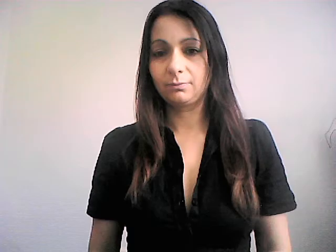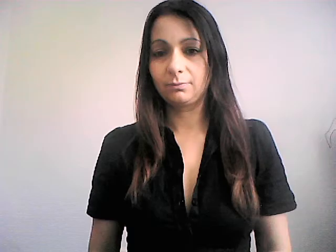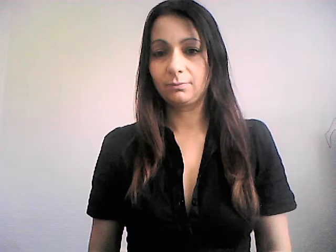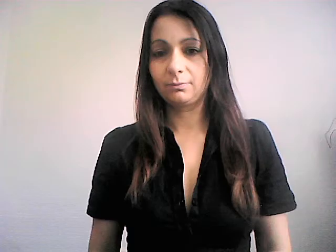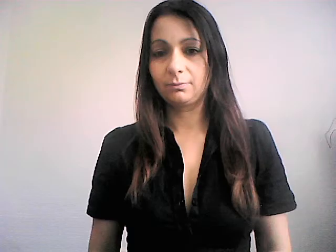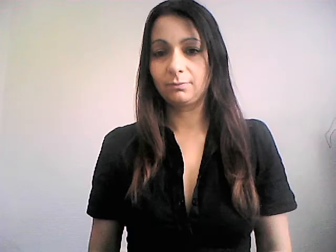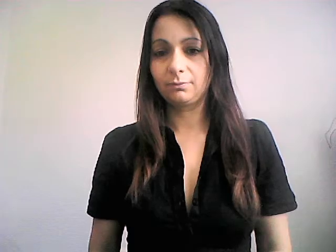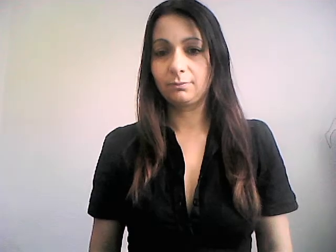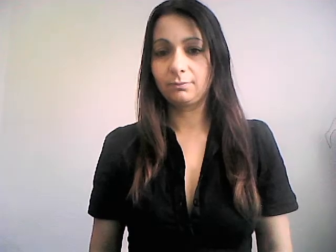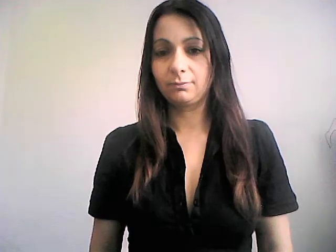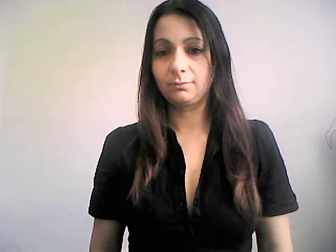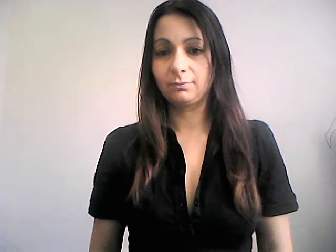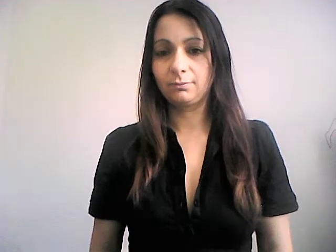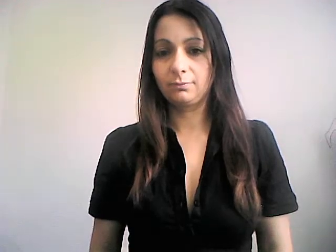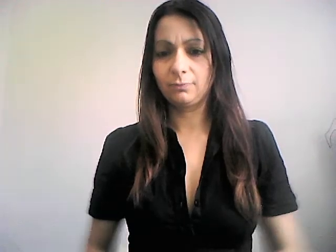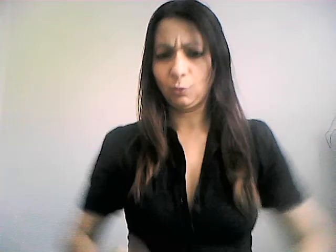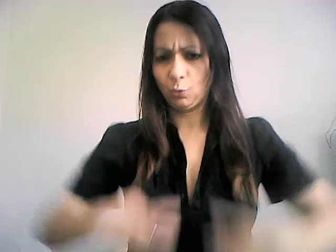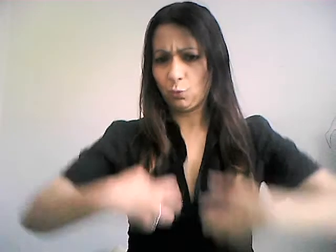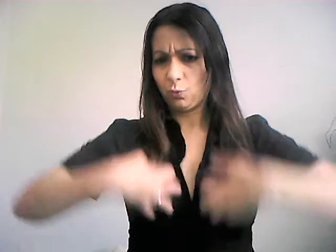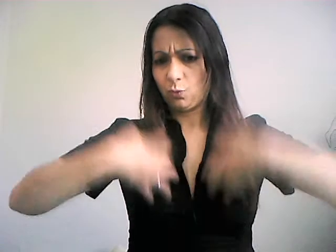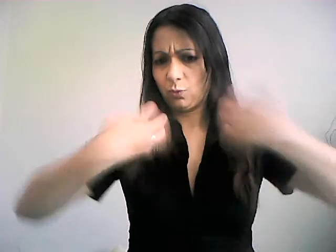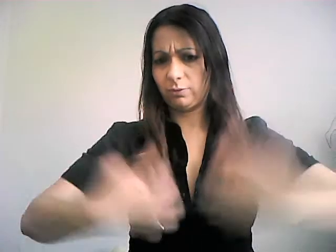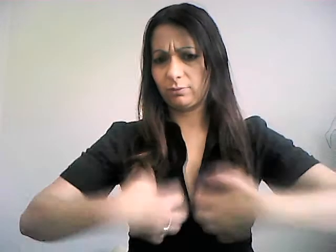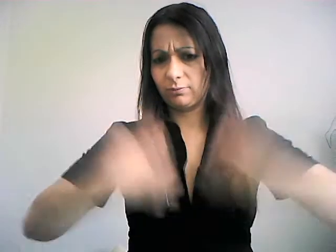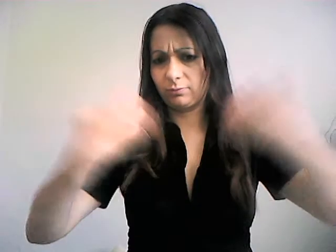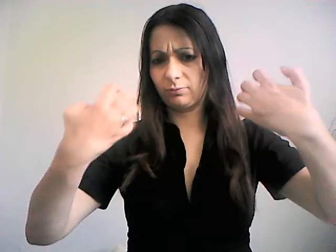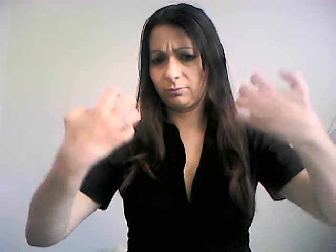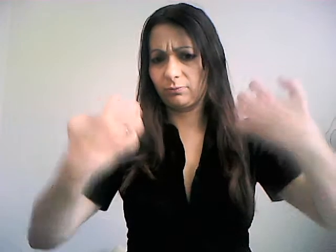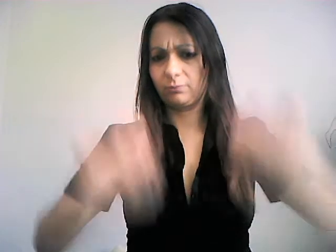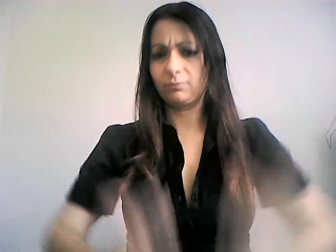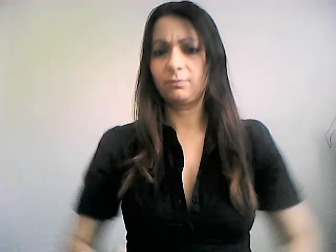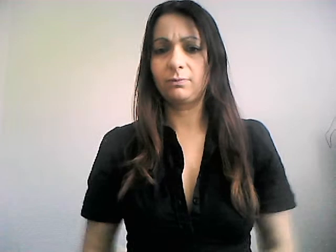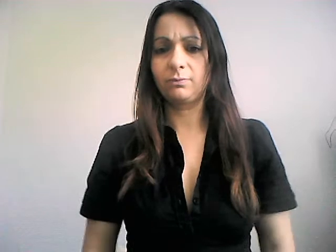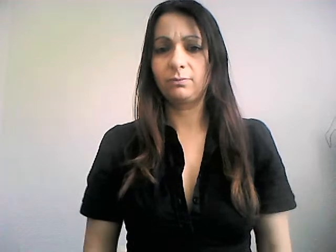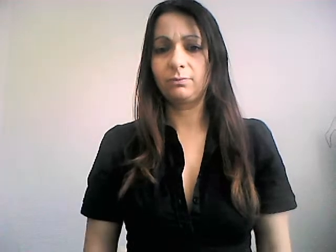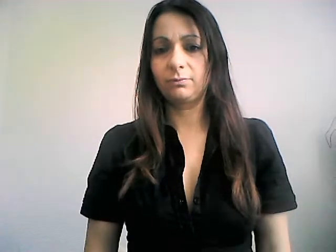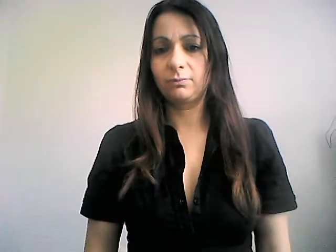Colère